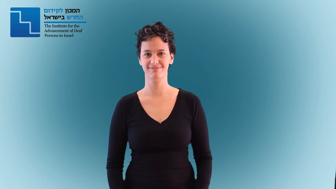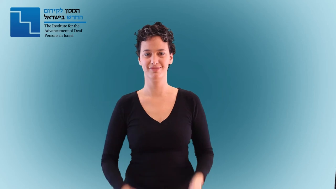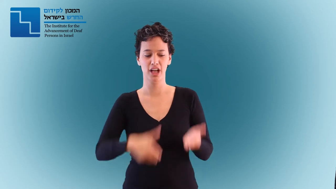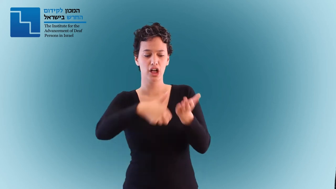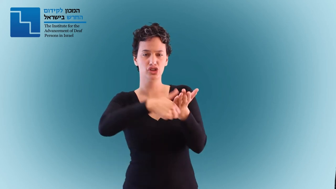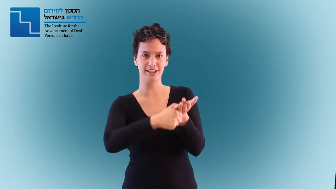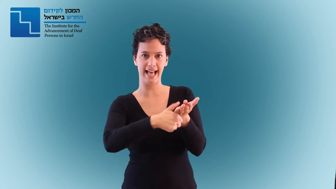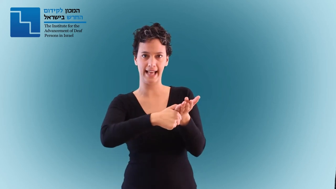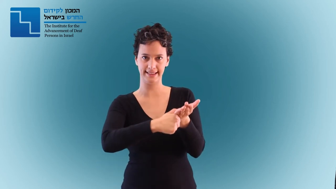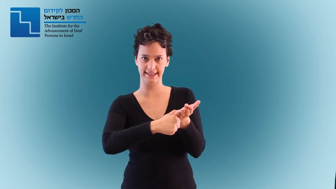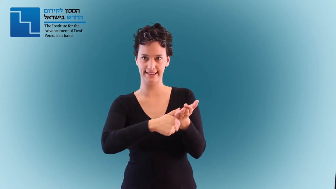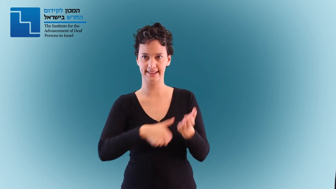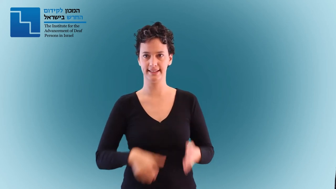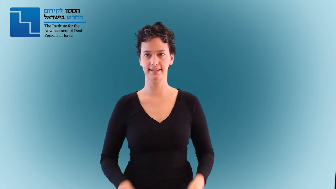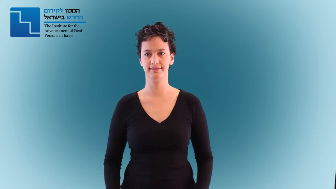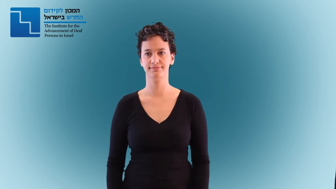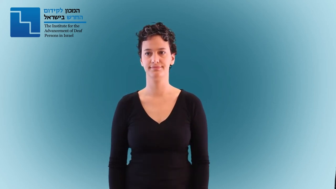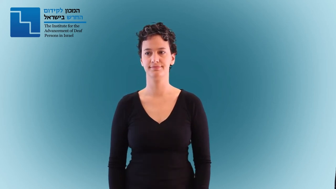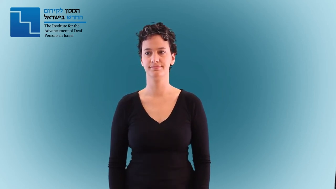שדכן